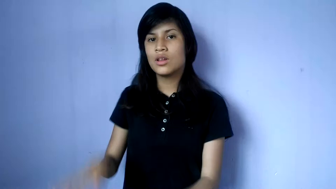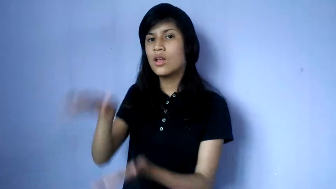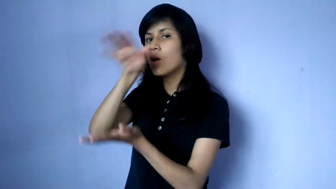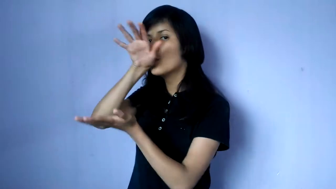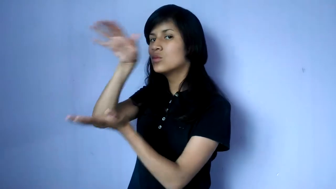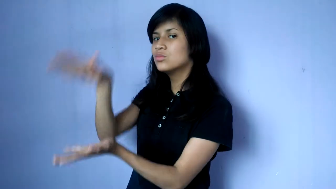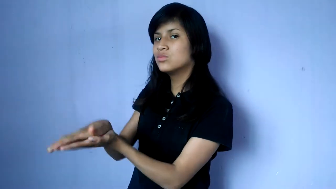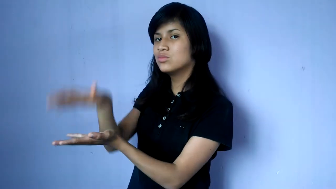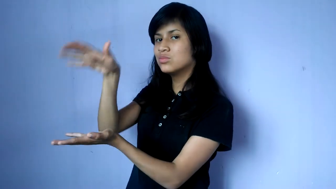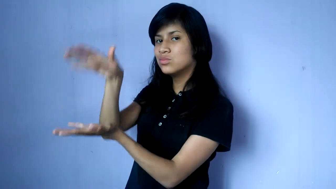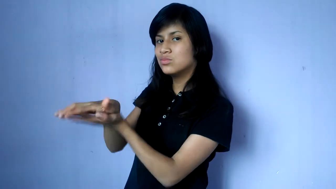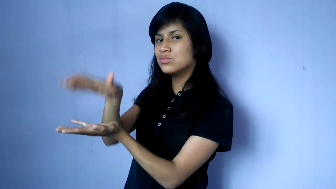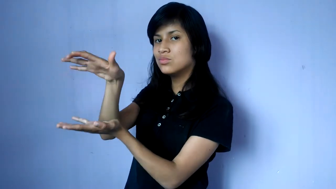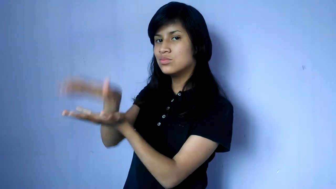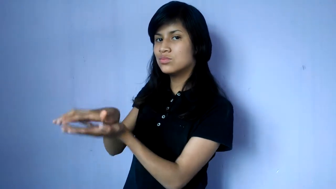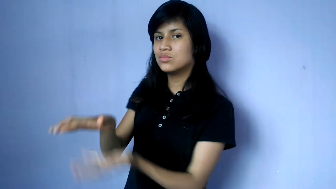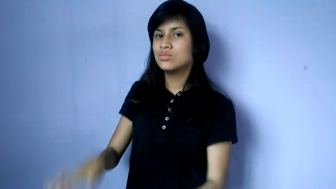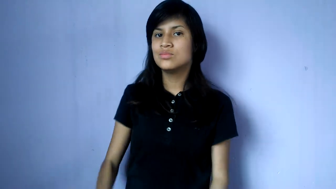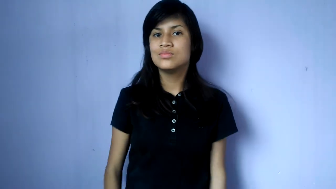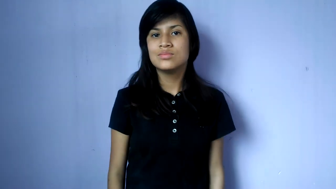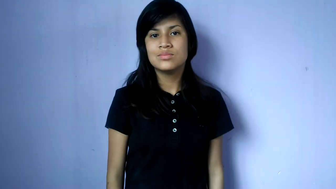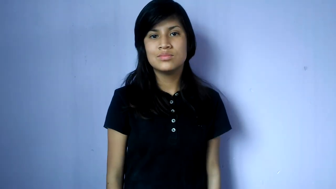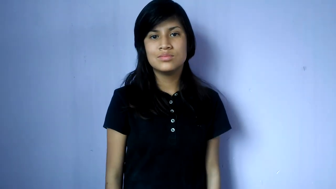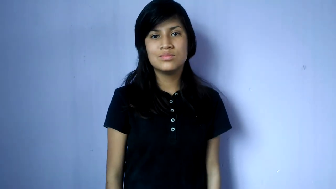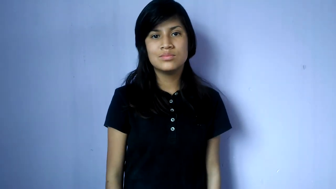COCODRILO